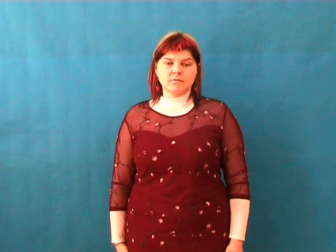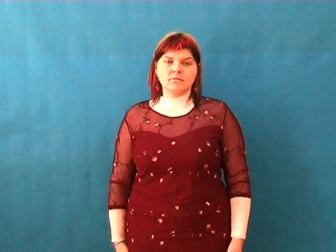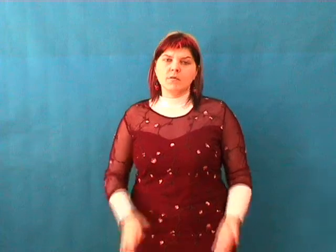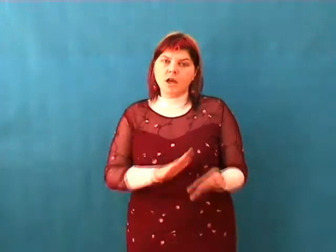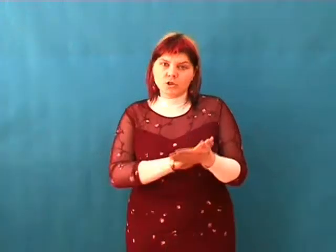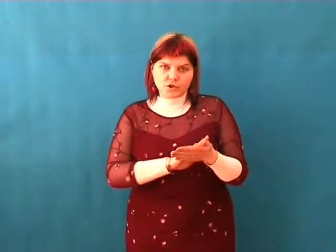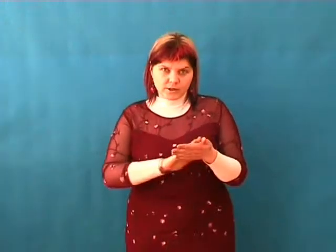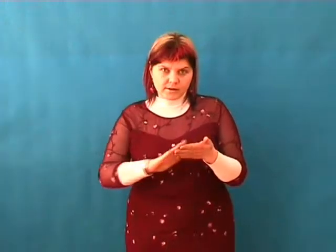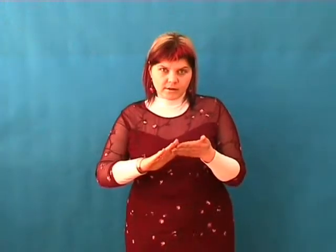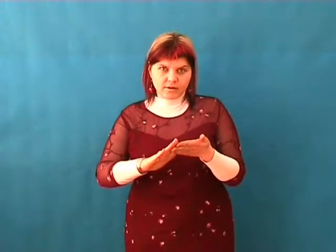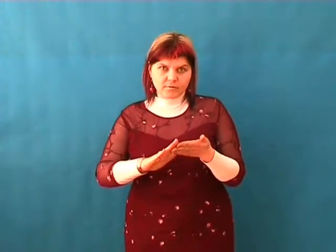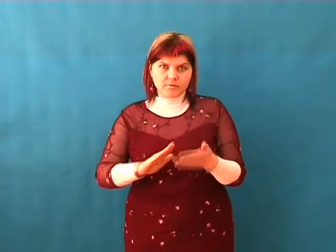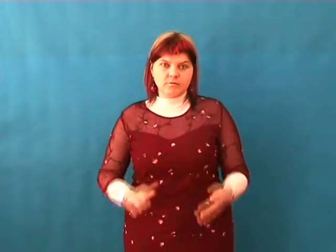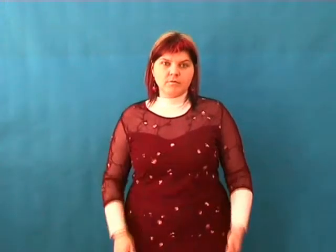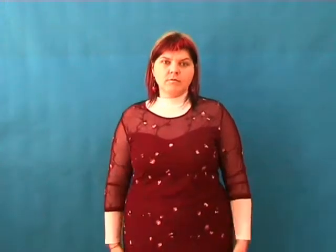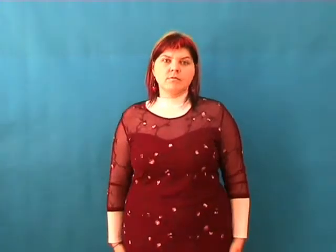czysty